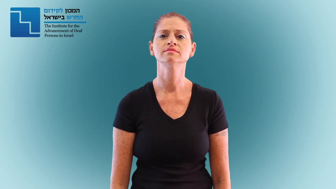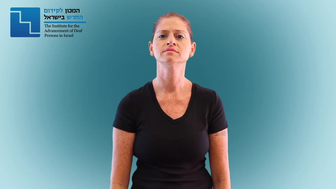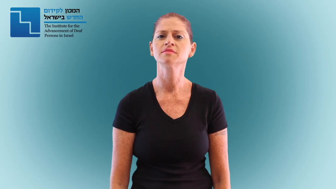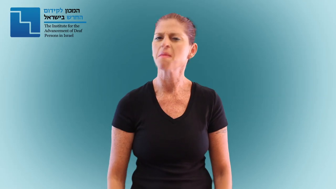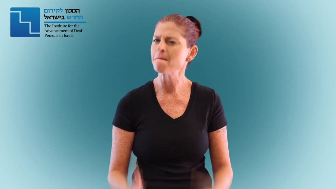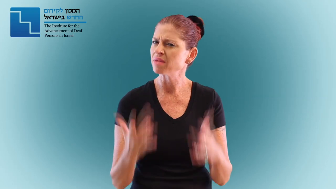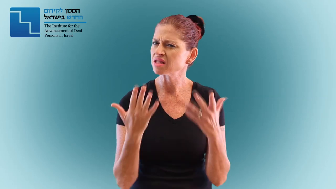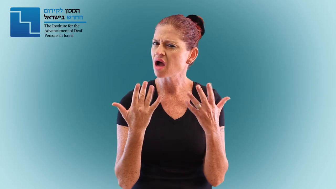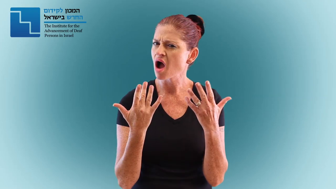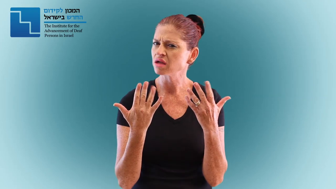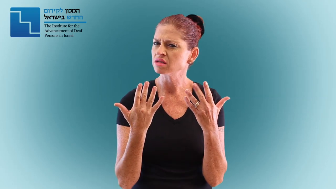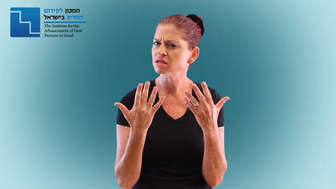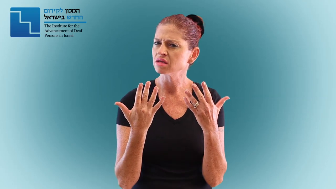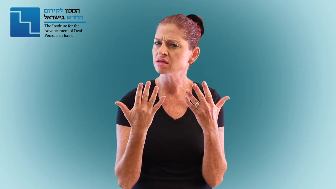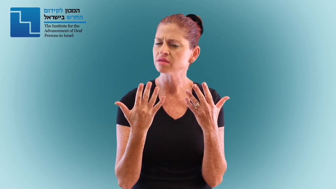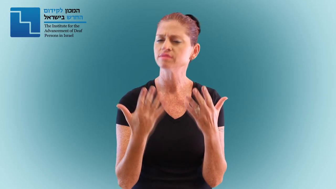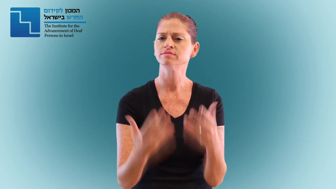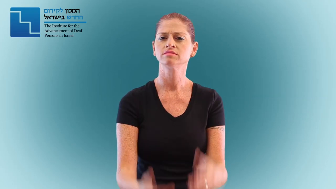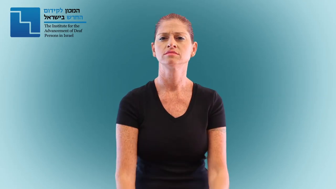מתי